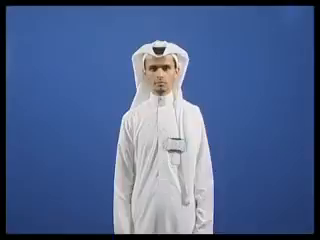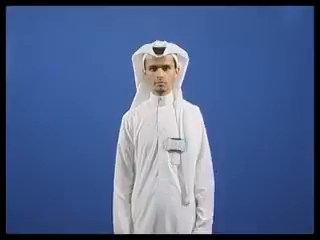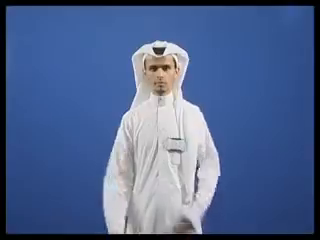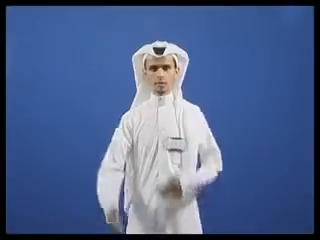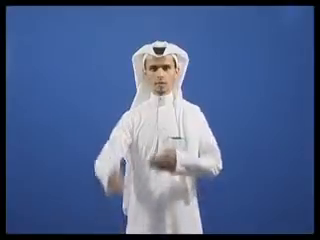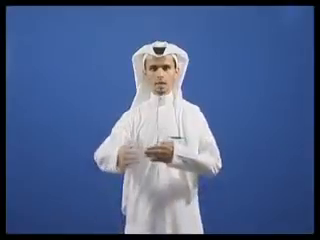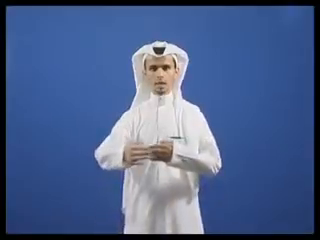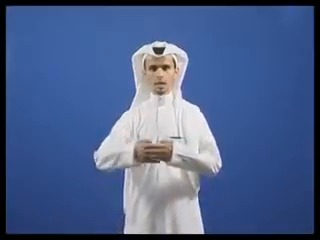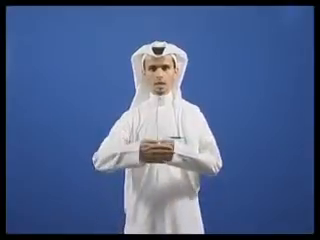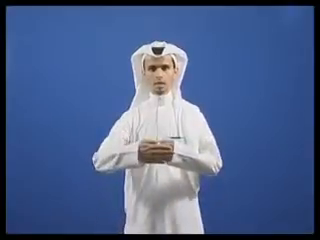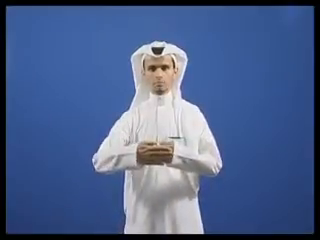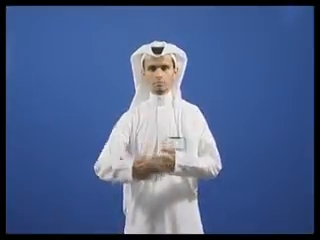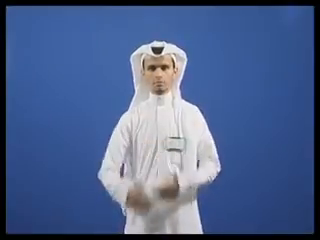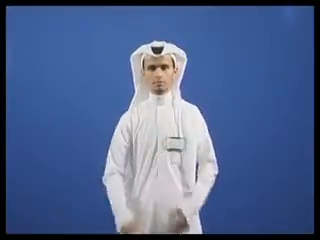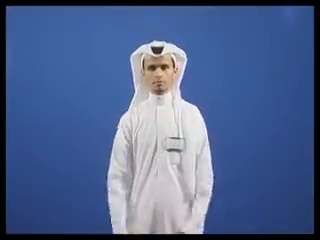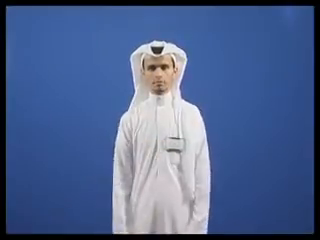قريب